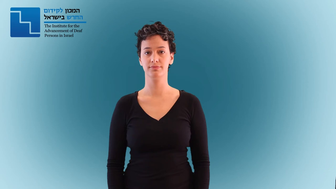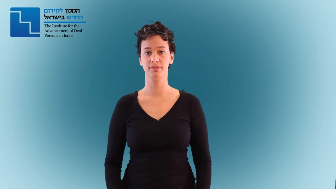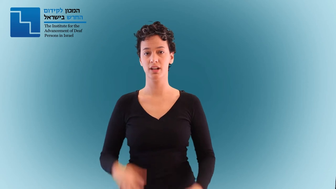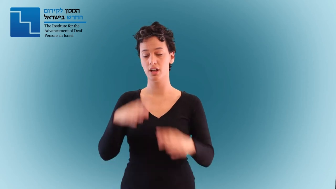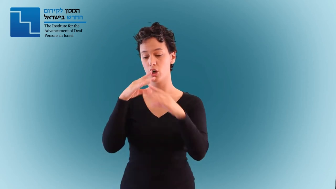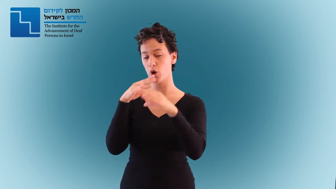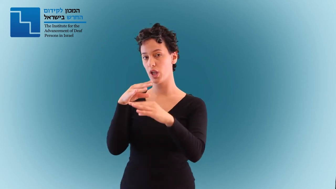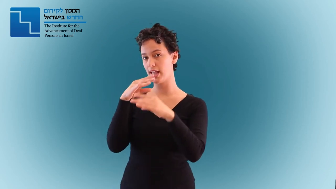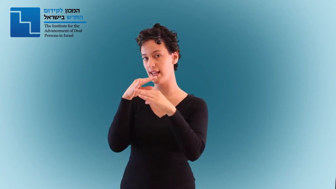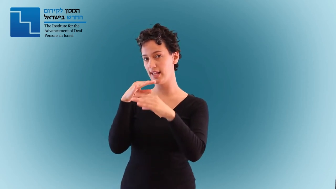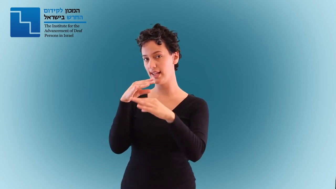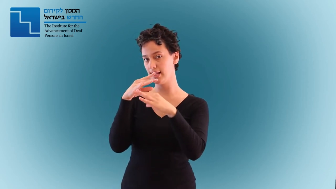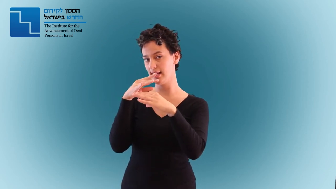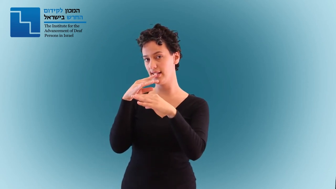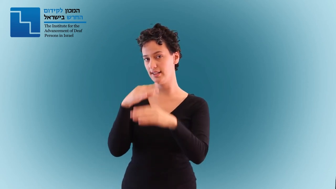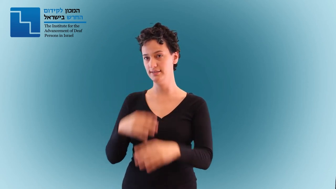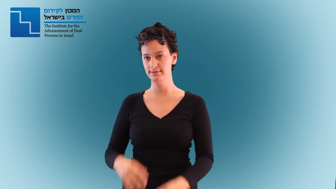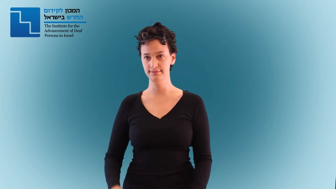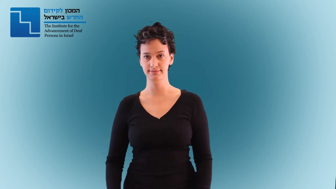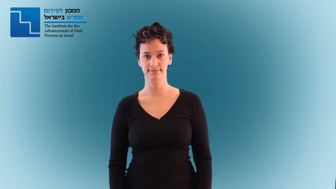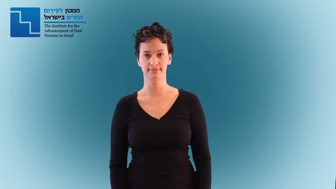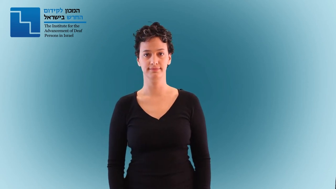רועה